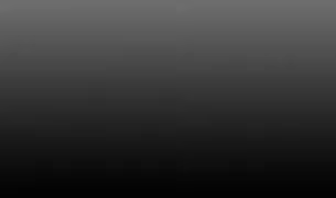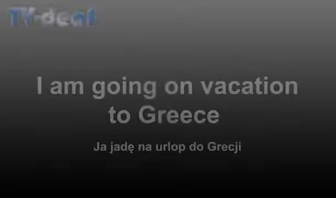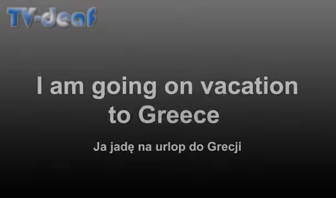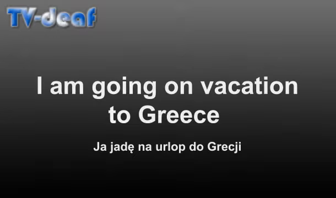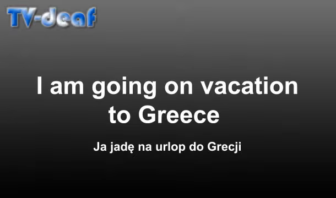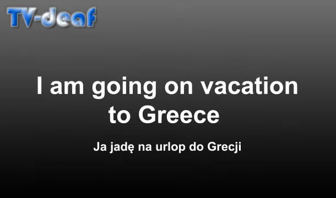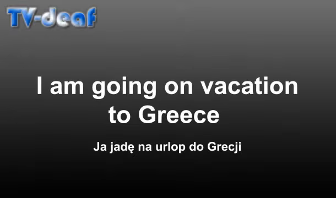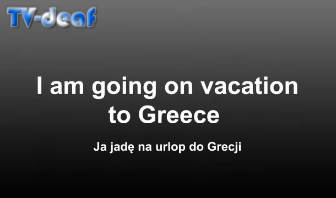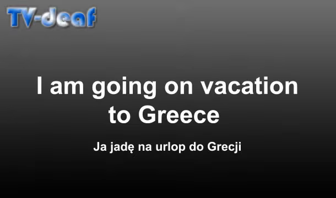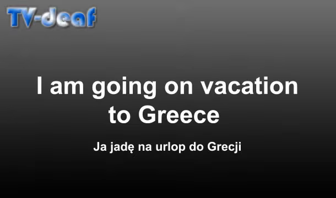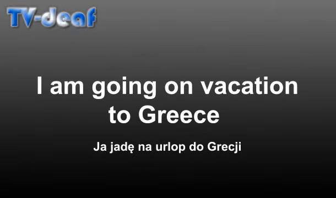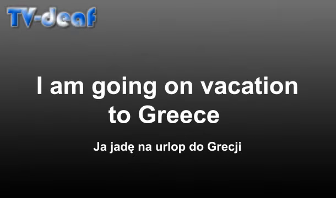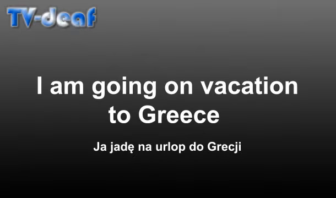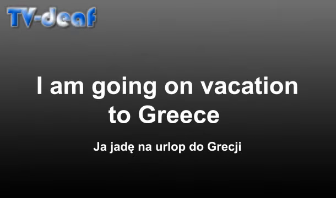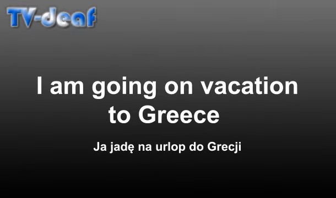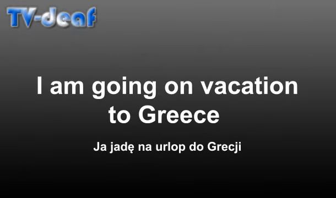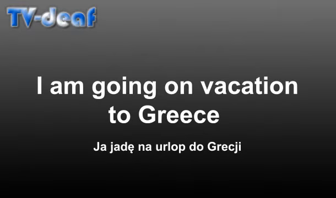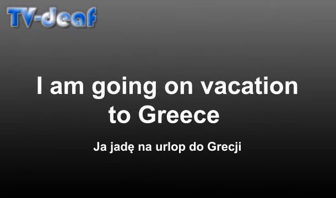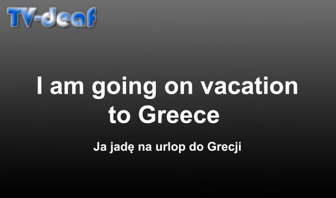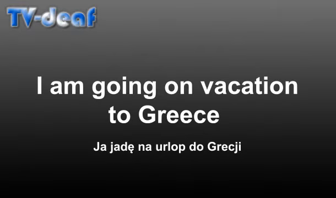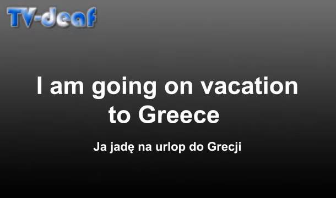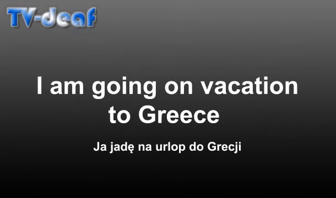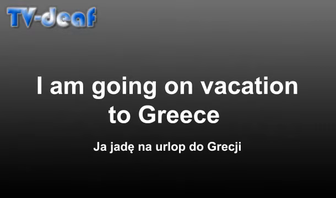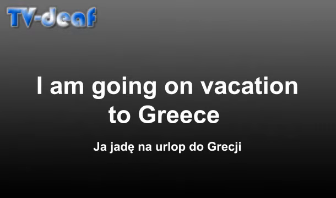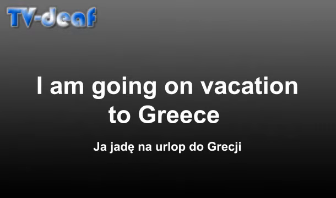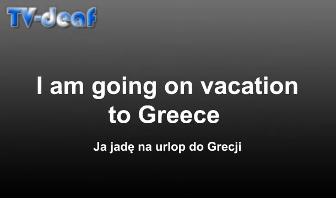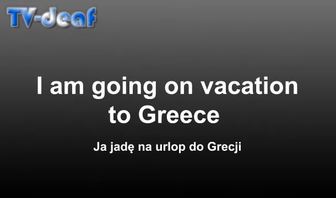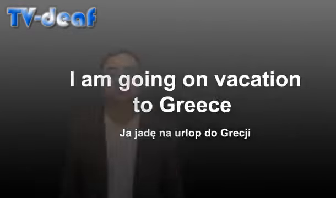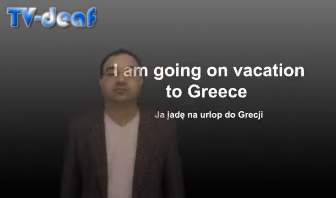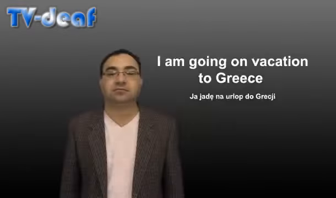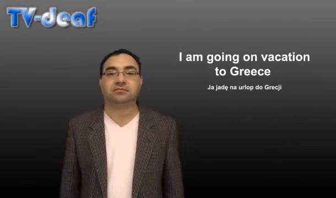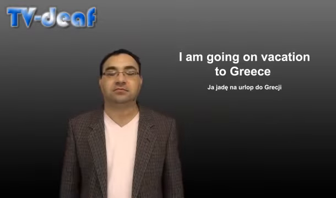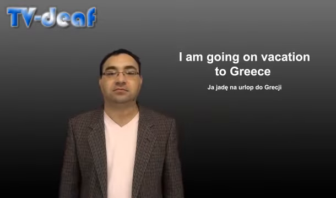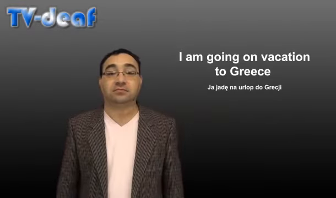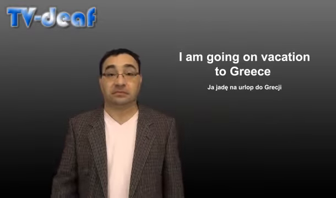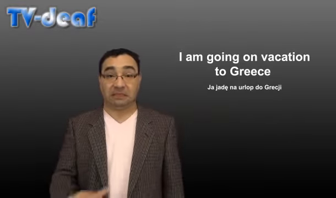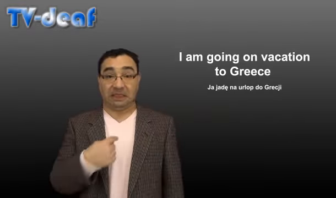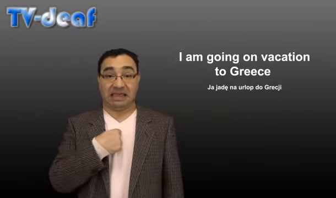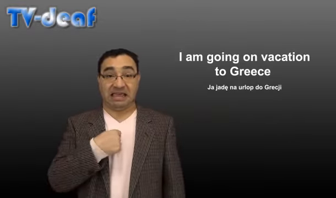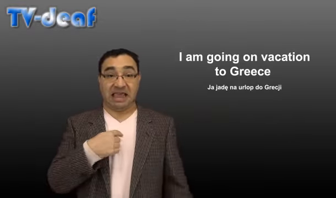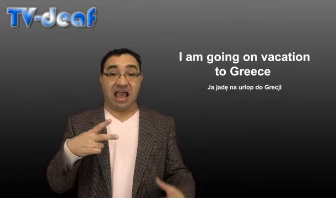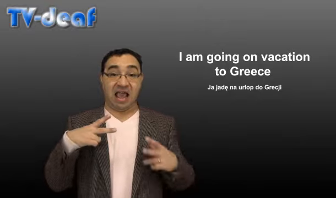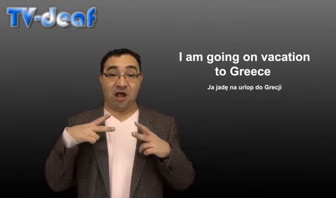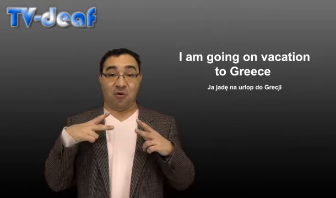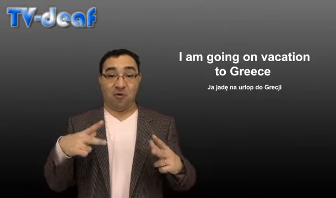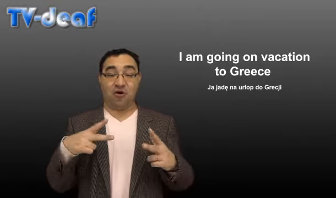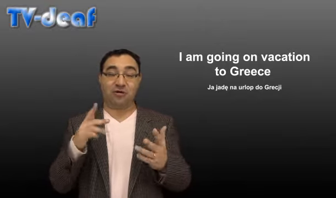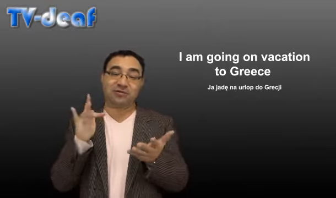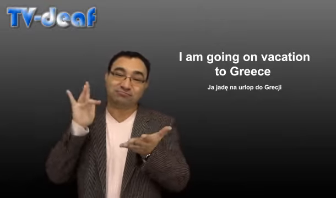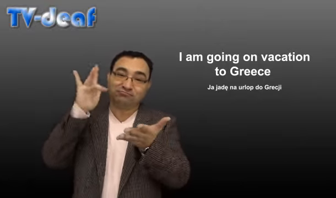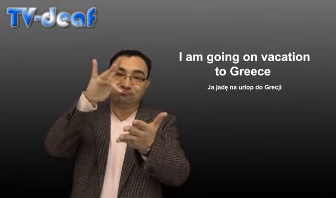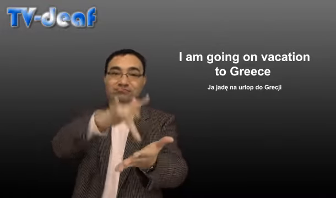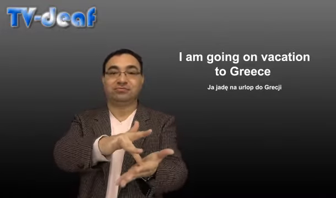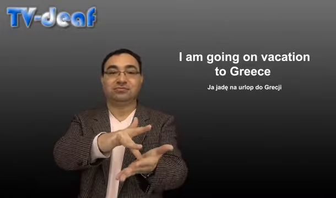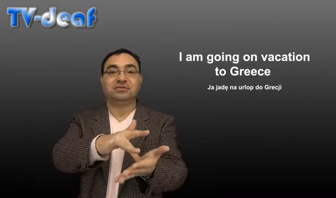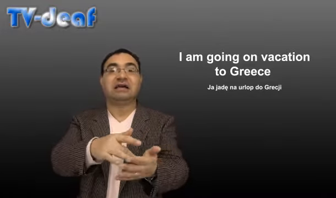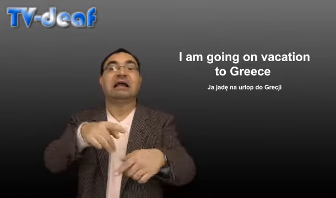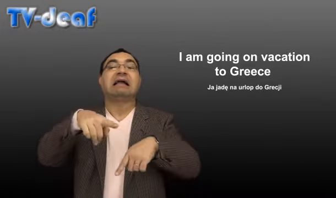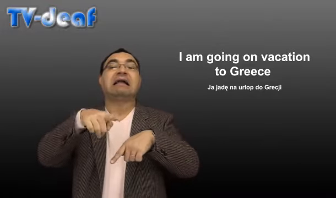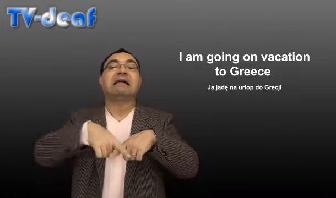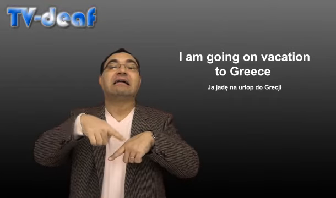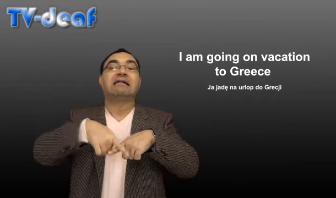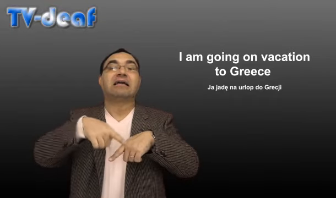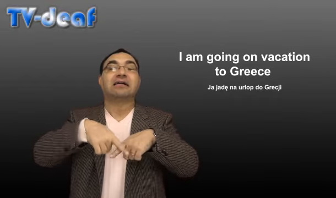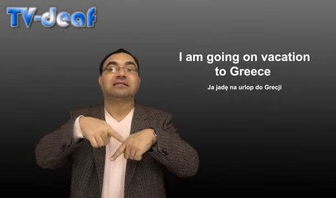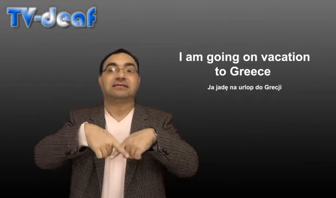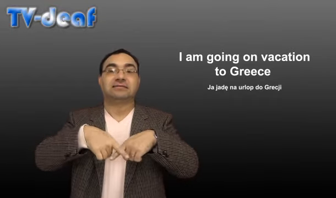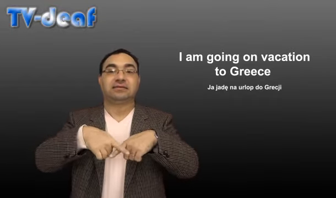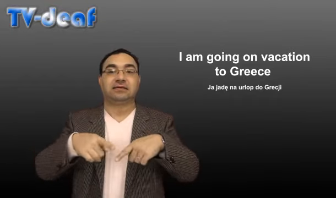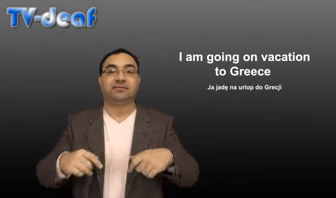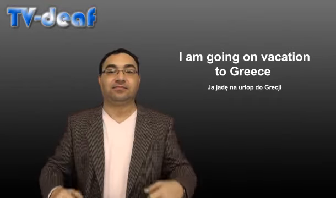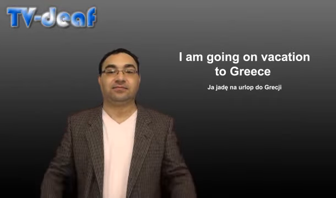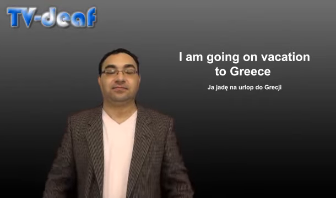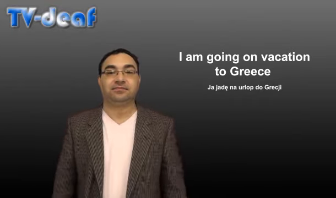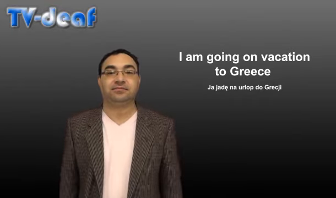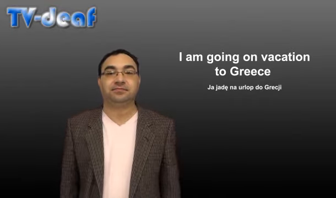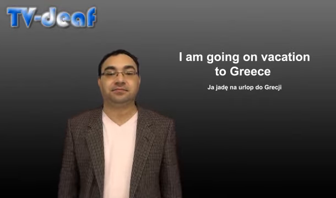Ja jadę na urlop do Grecji